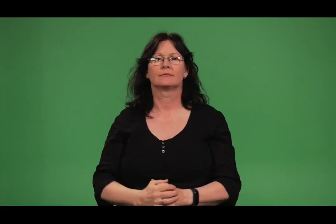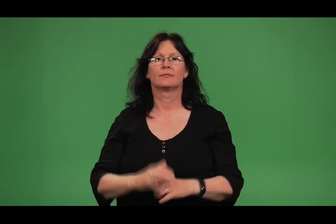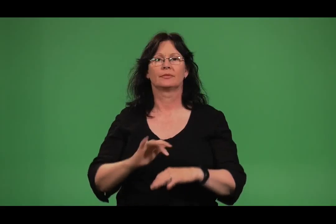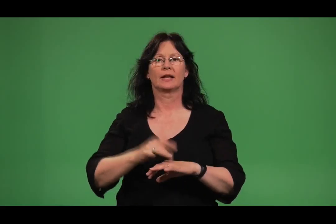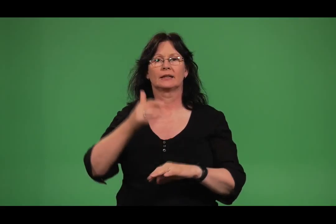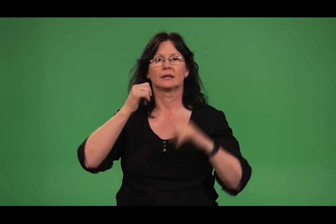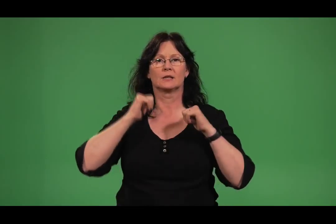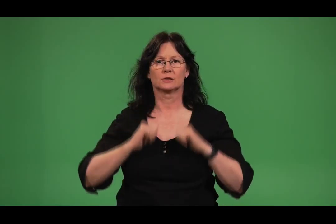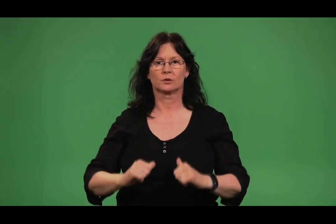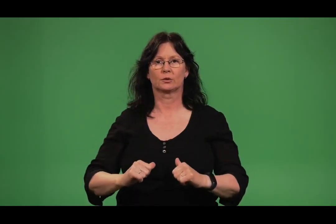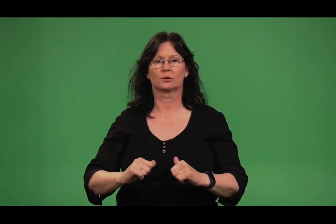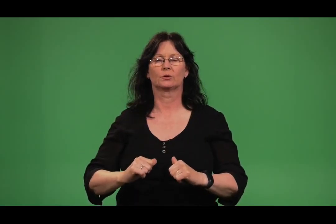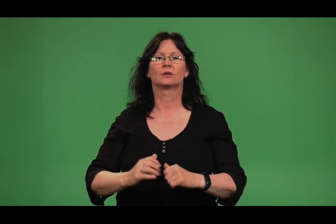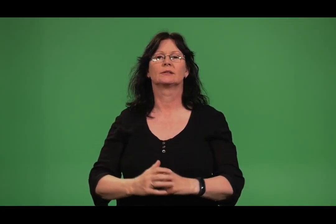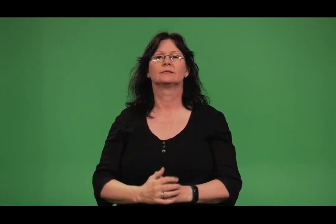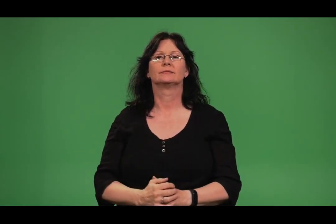Tengdasonur